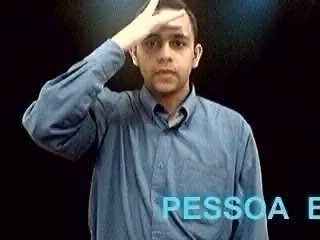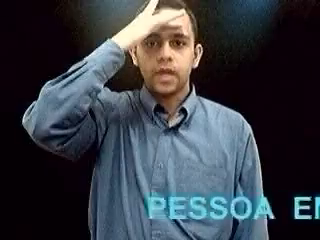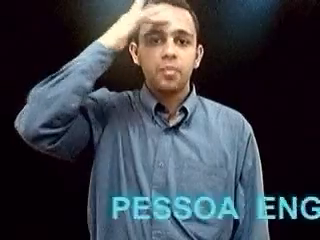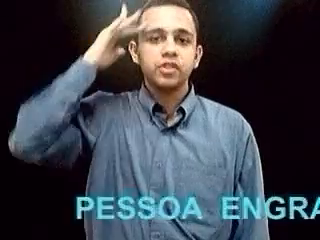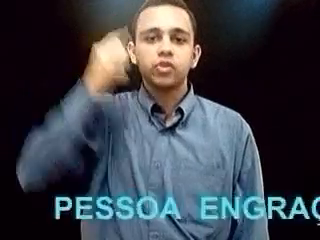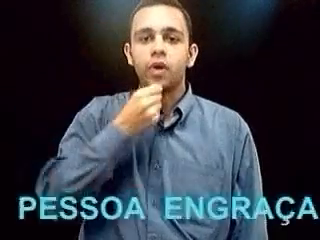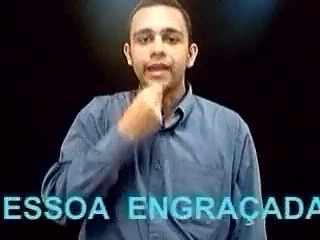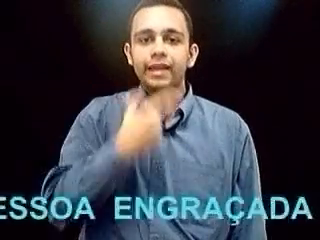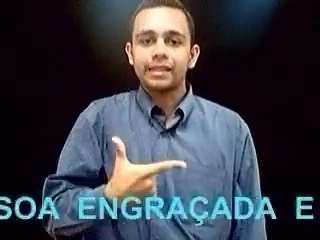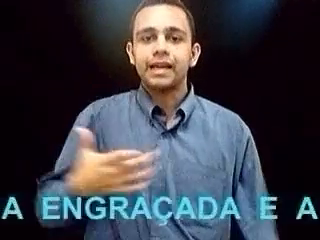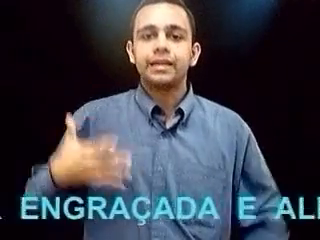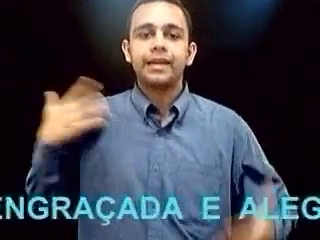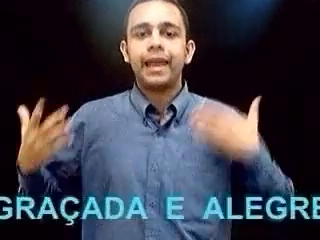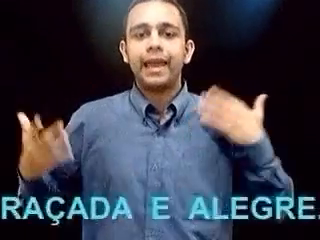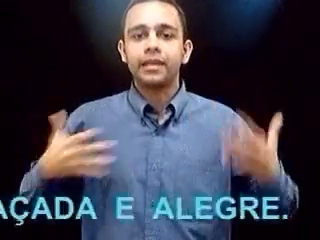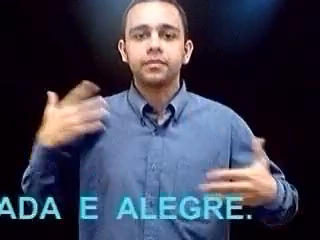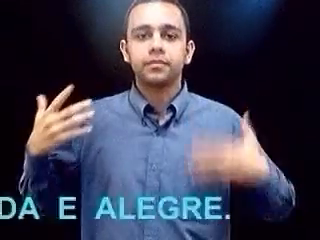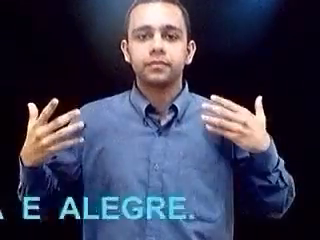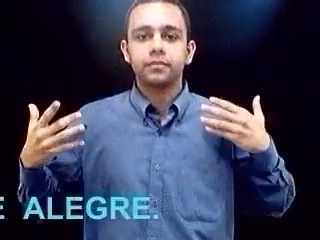eespirituoso